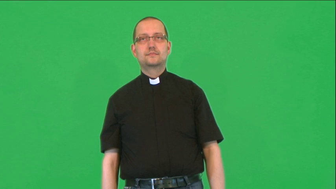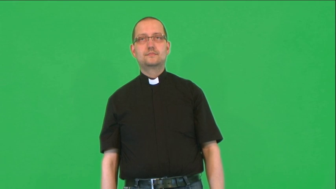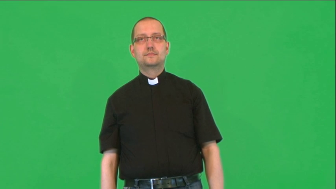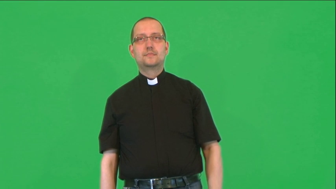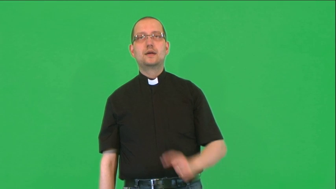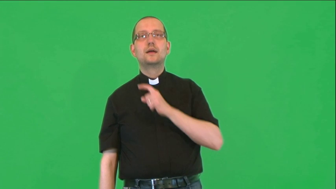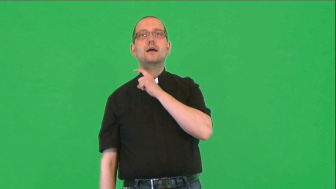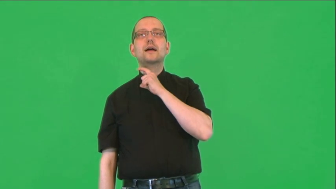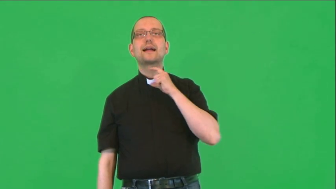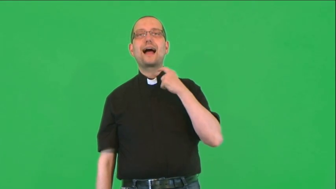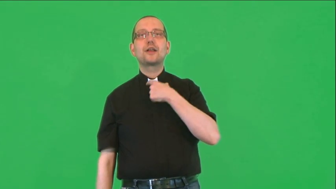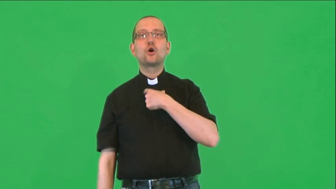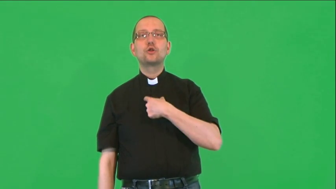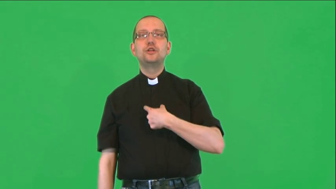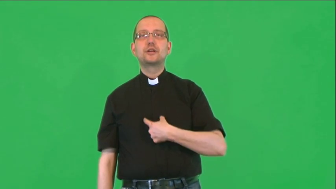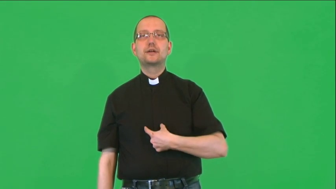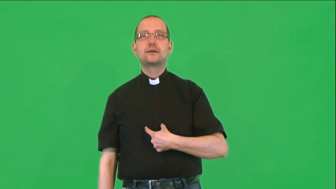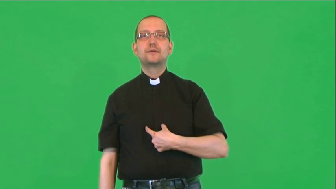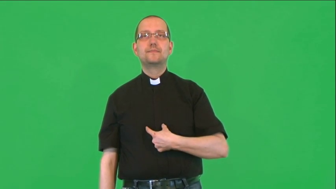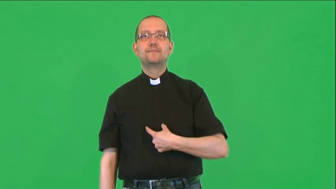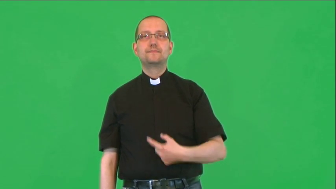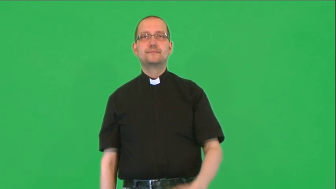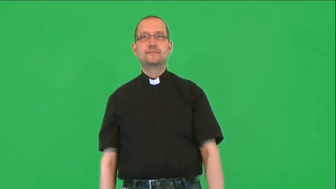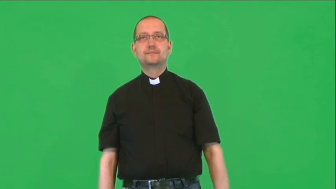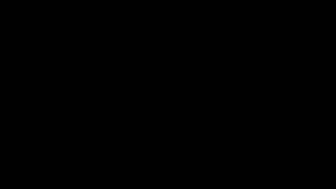kanonik